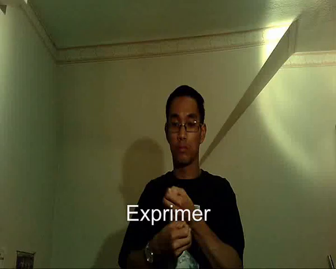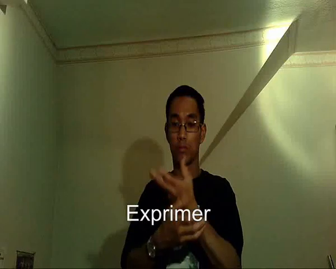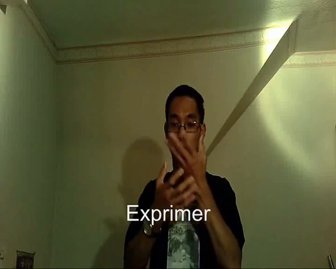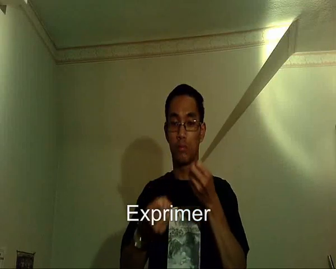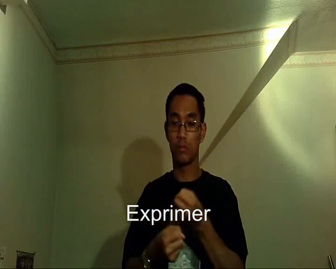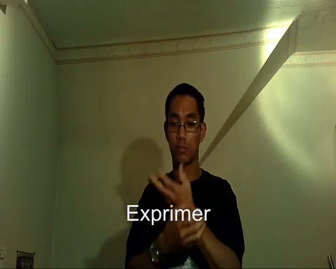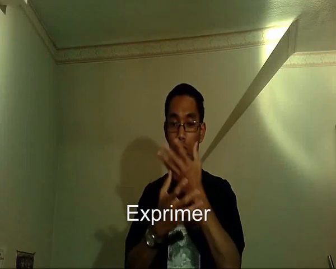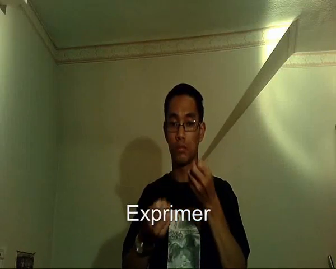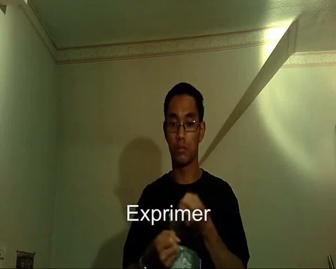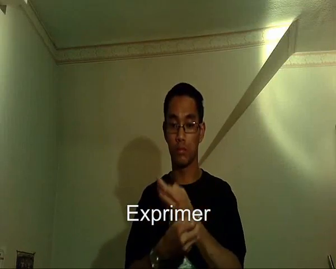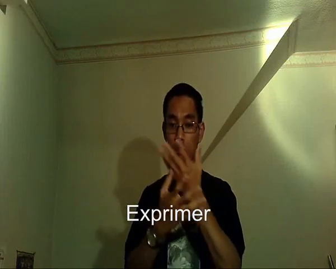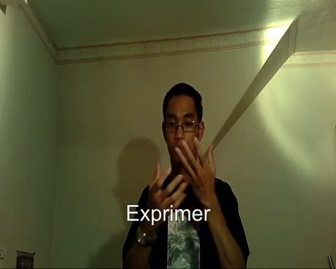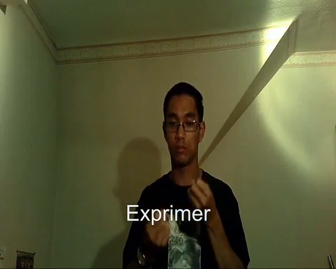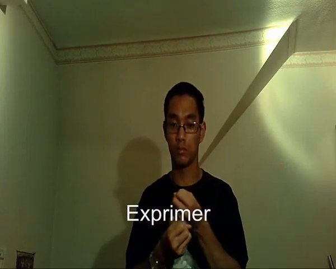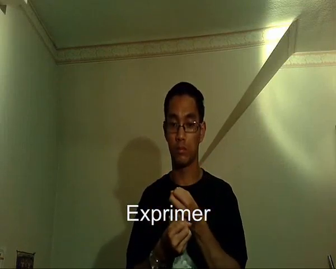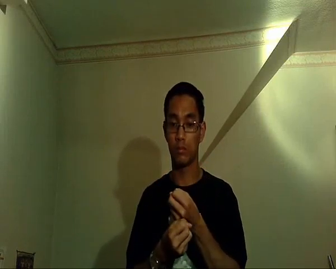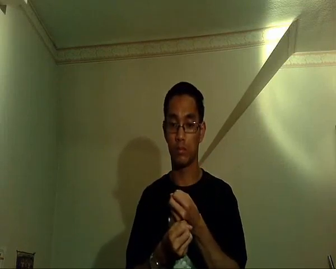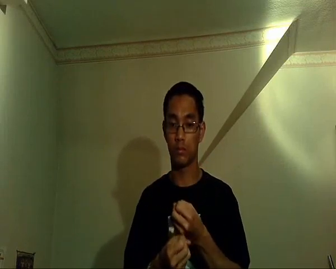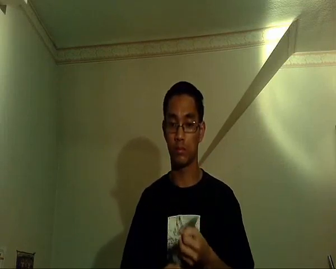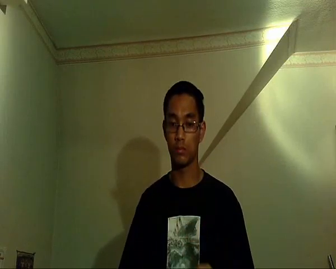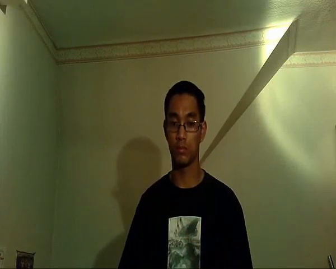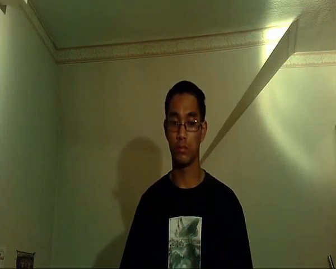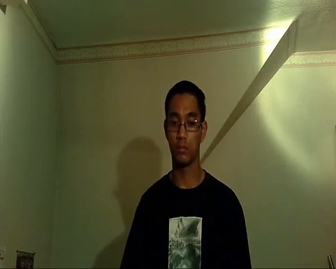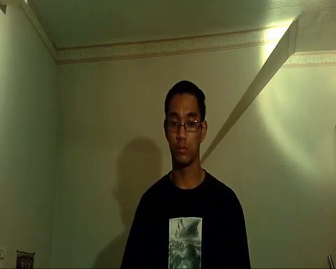Exprimer